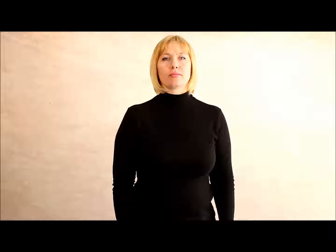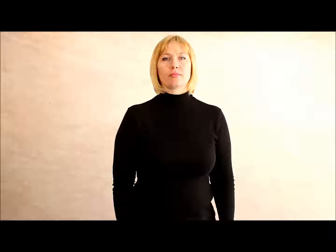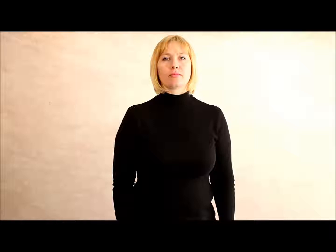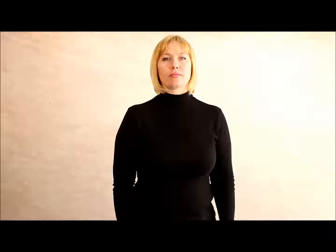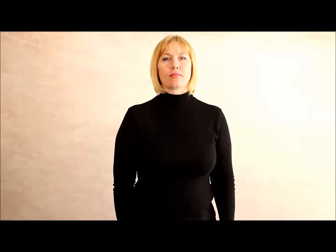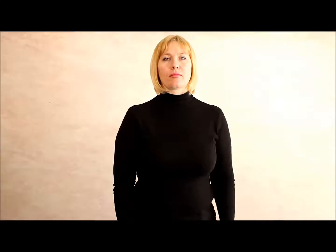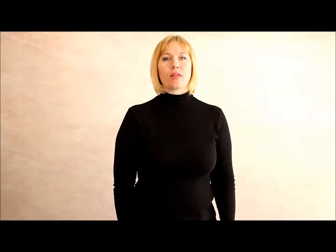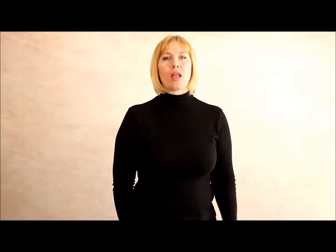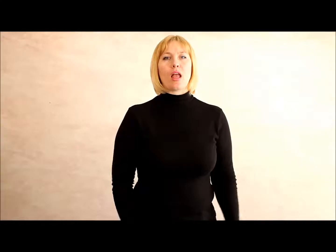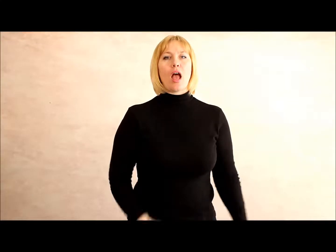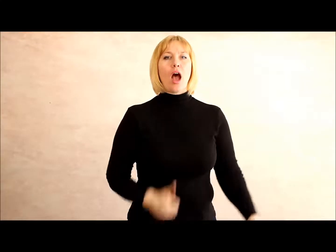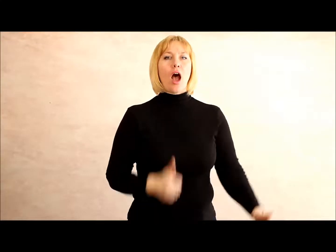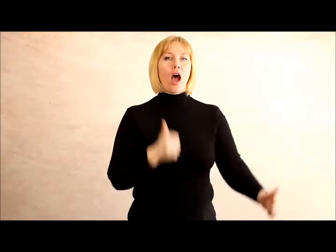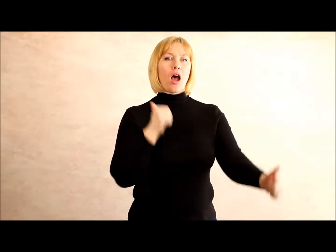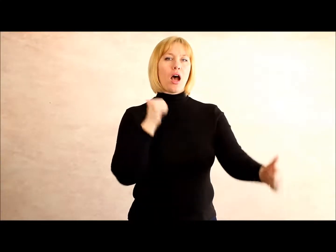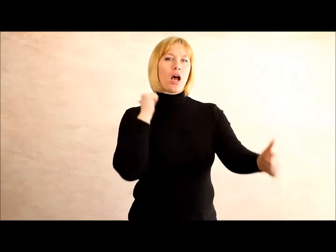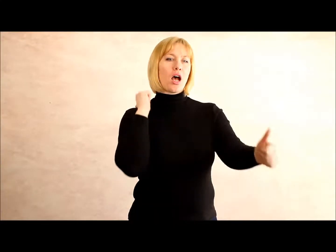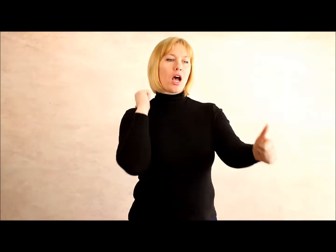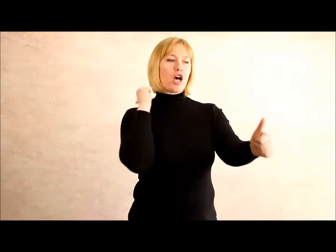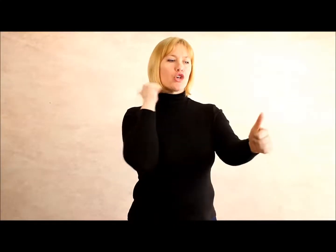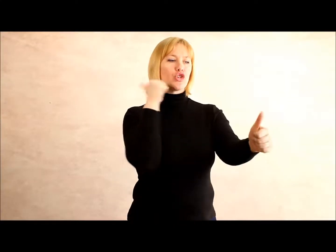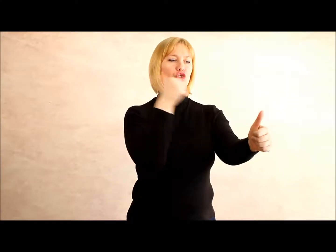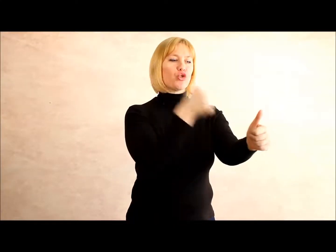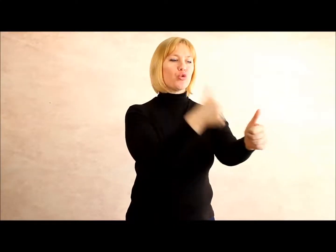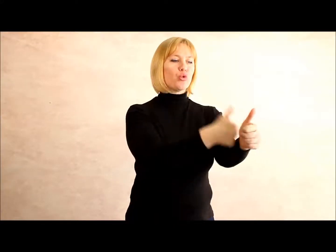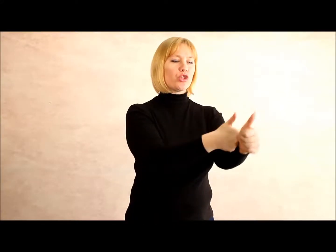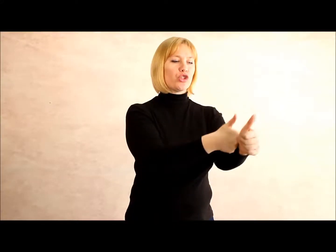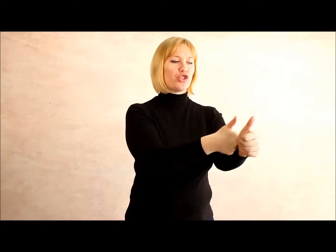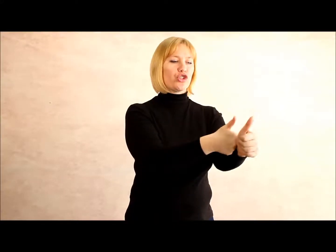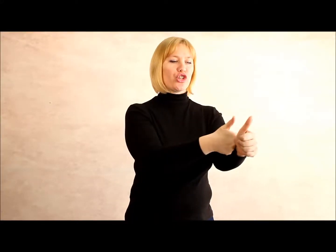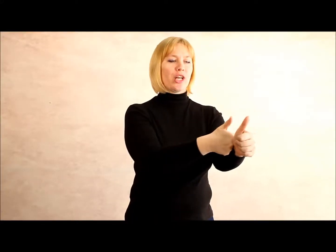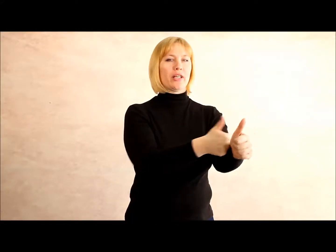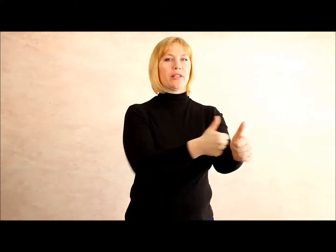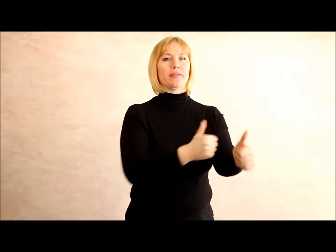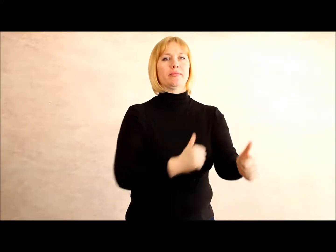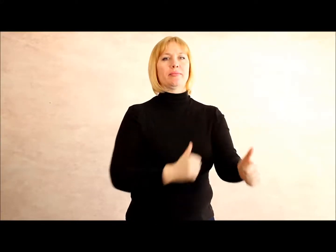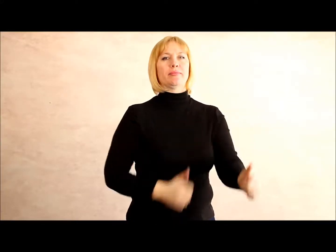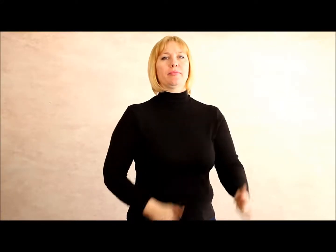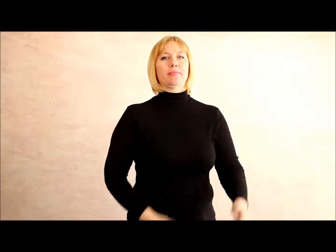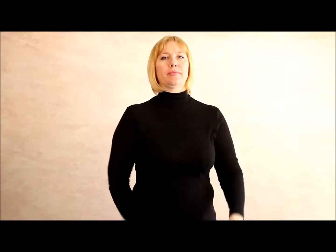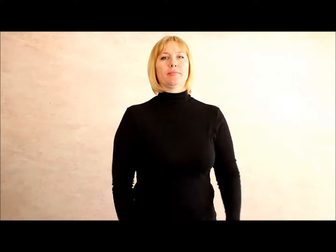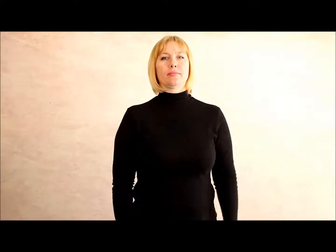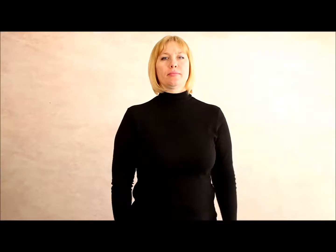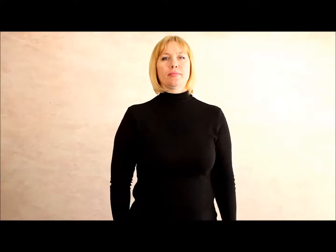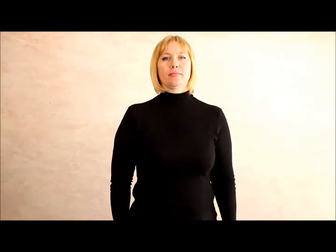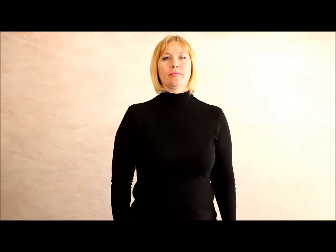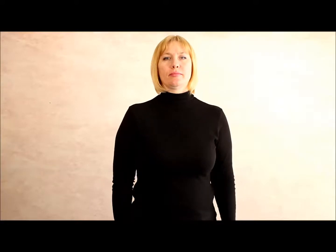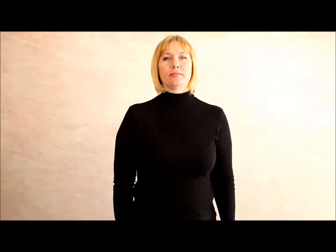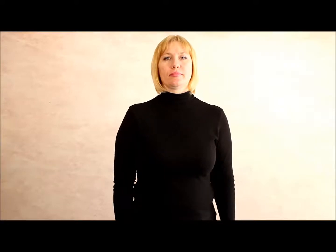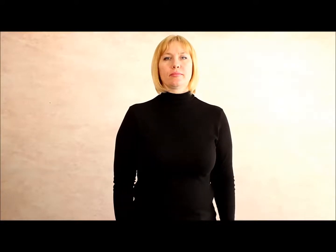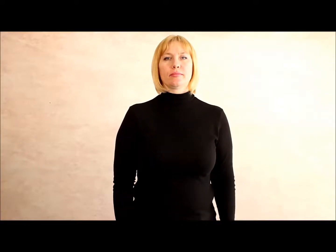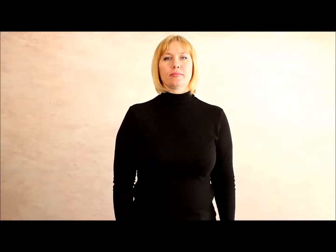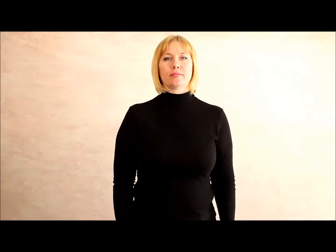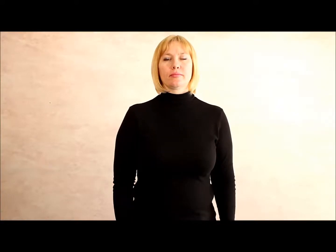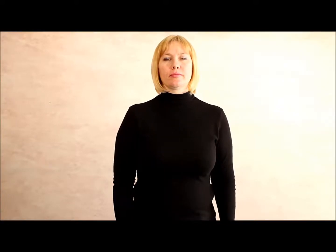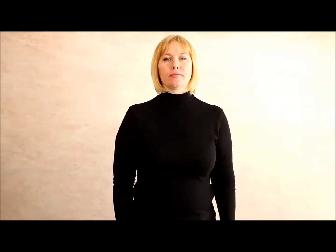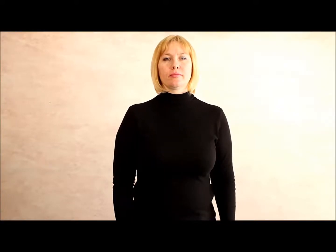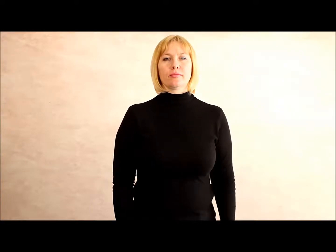A ajunge